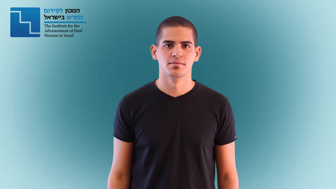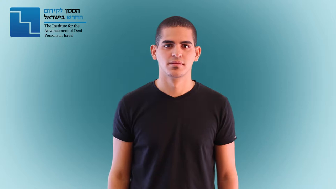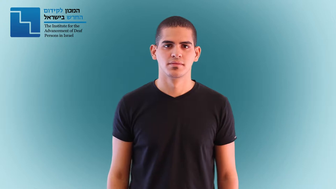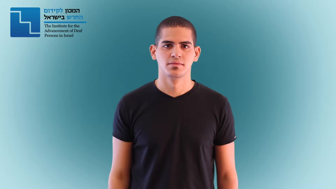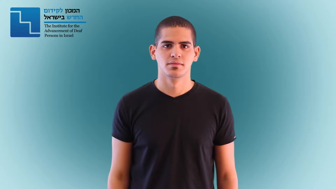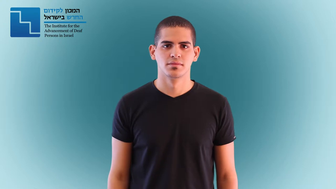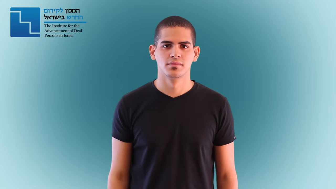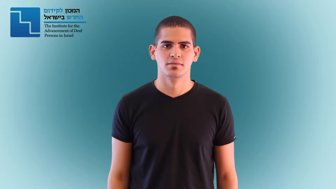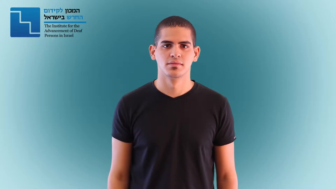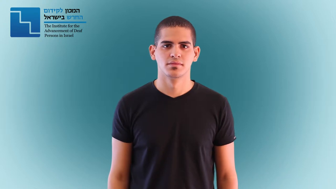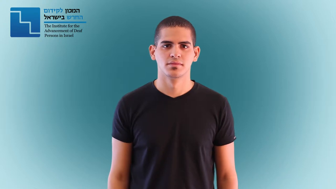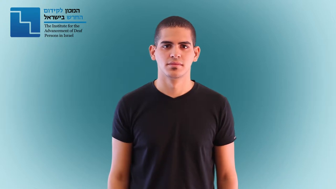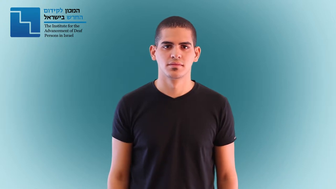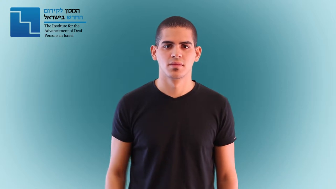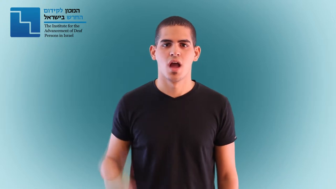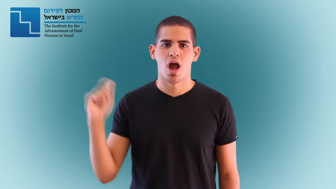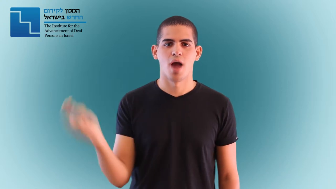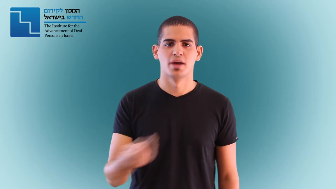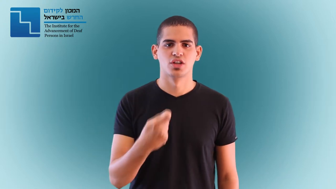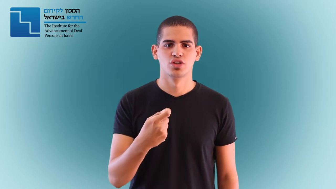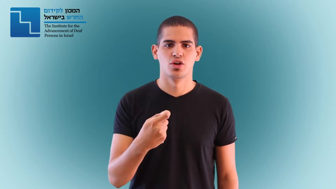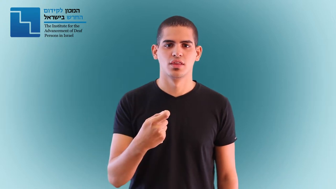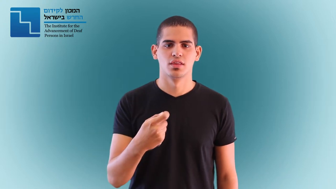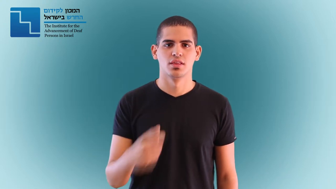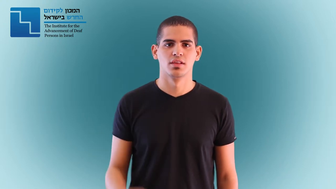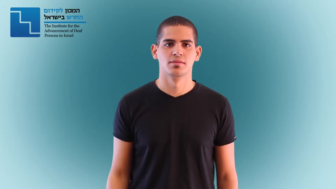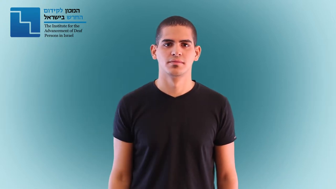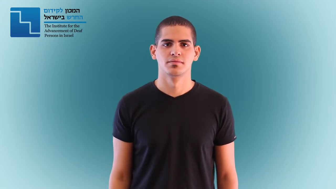רמת השרון